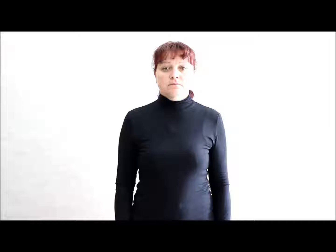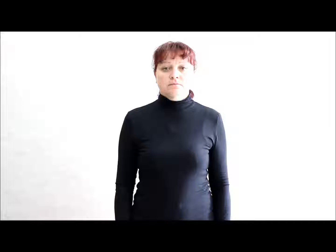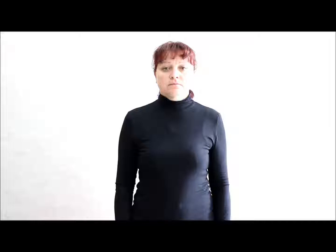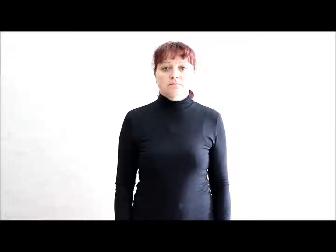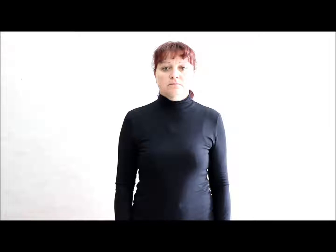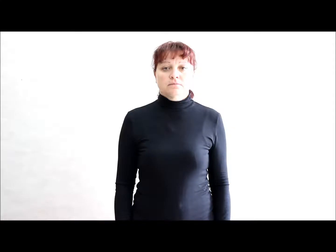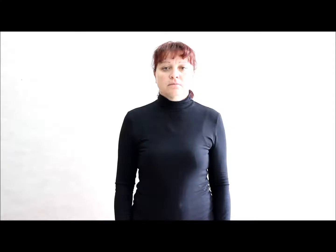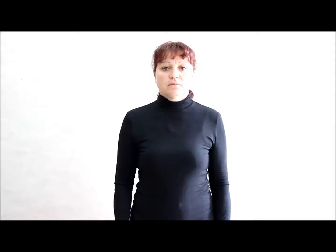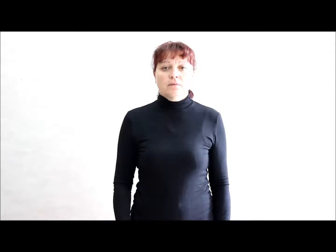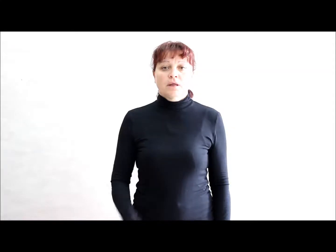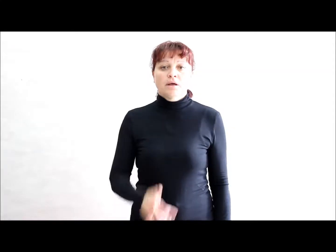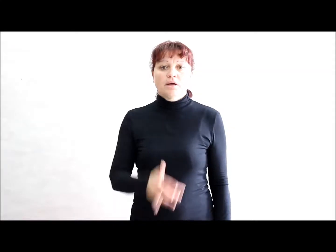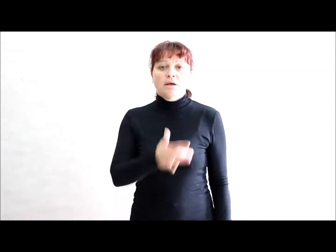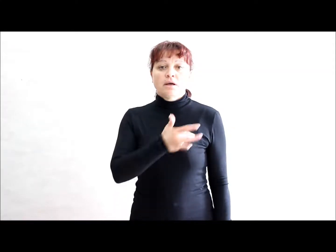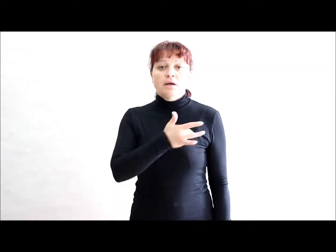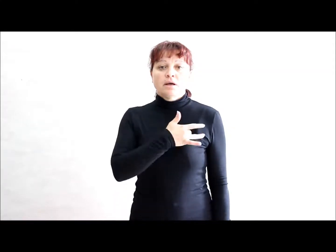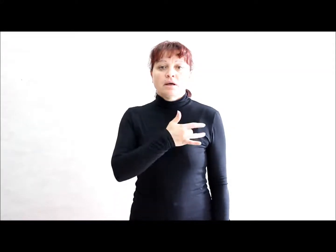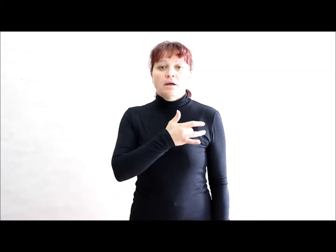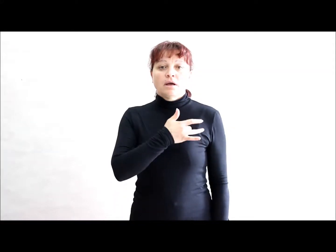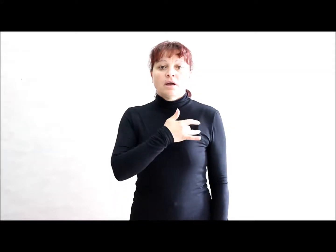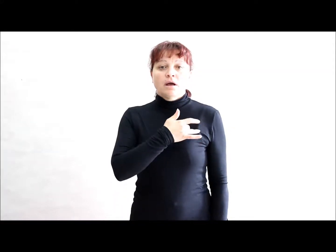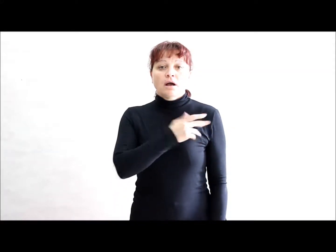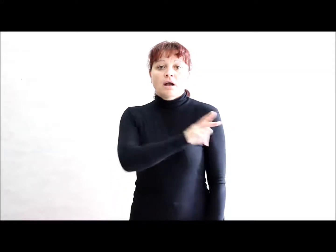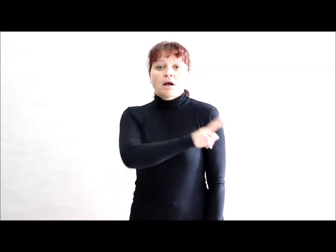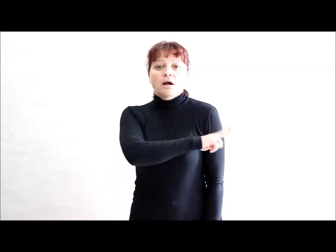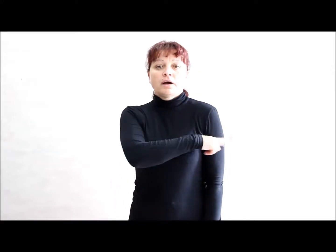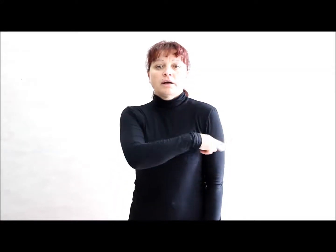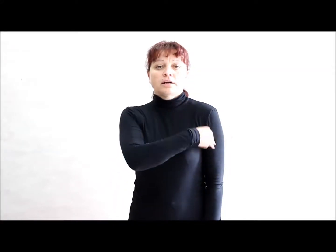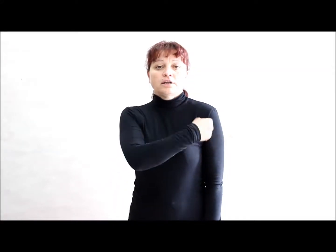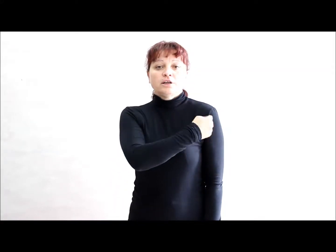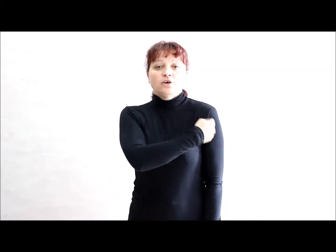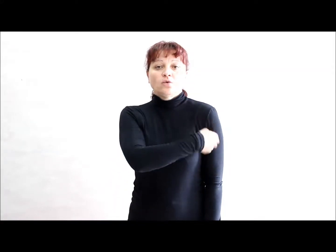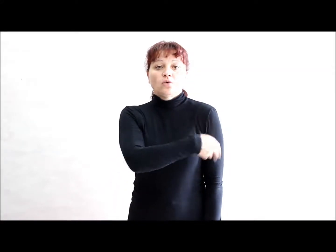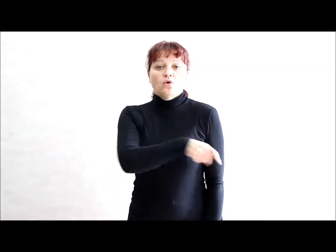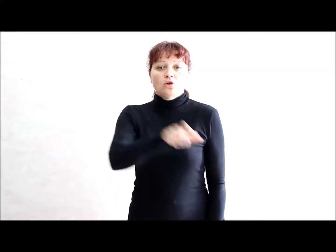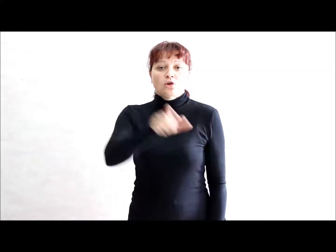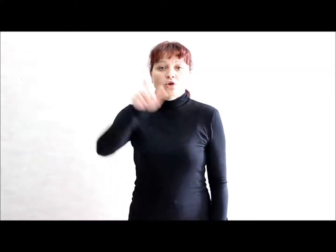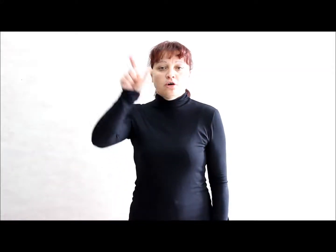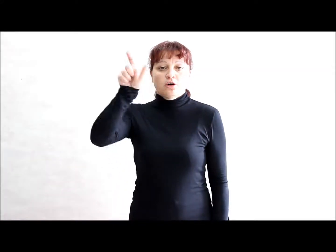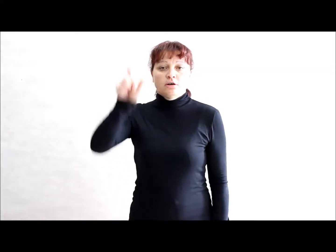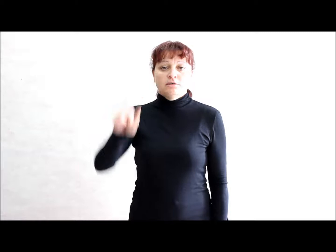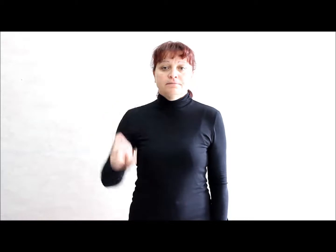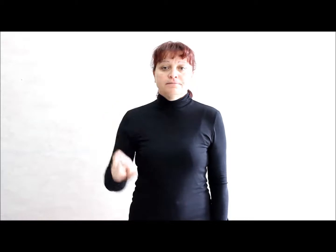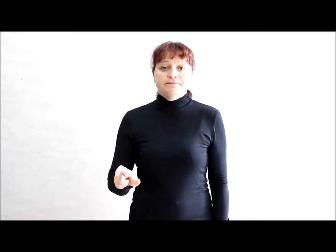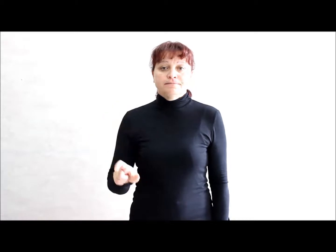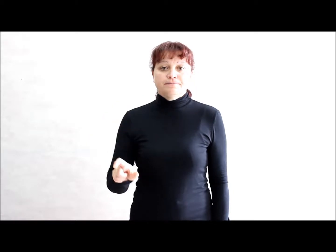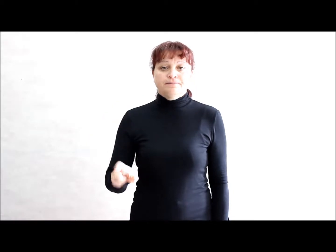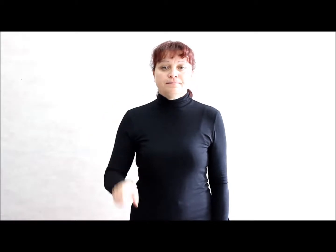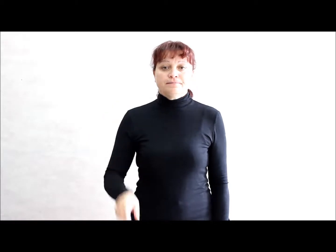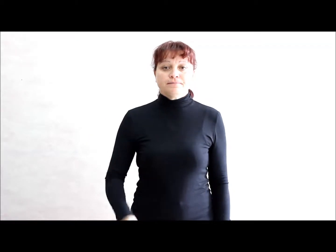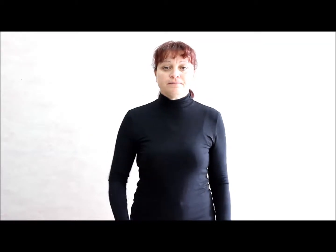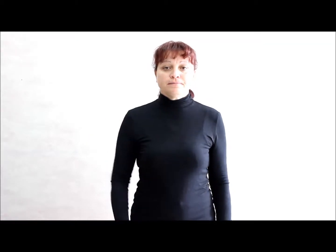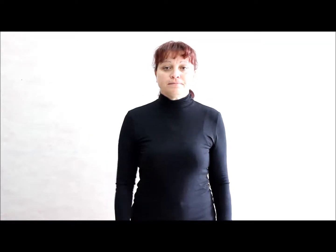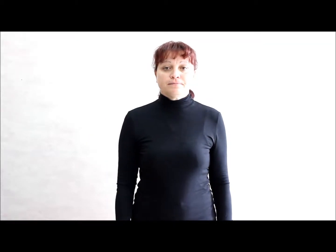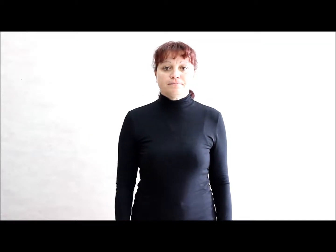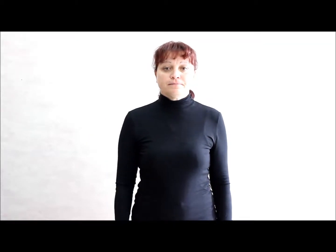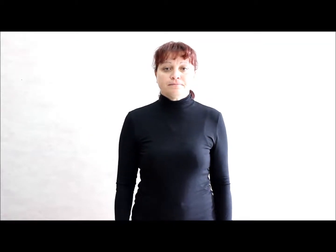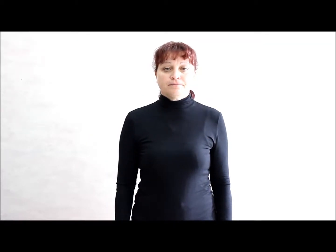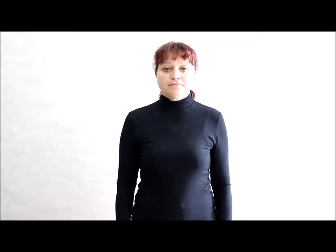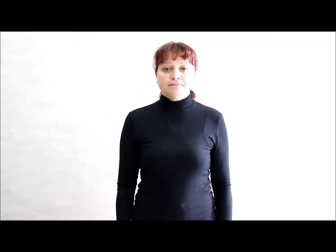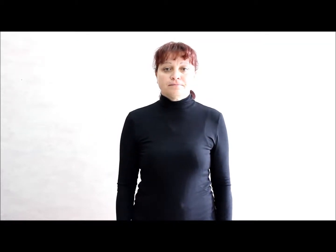Cardiolog